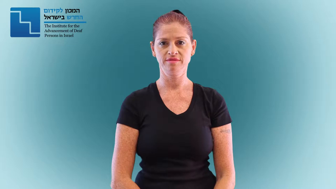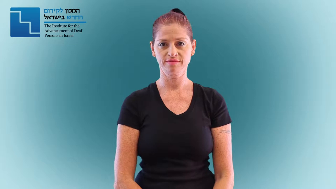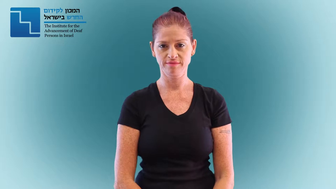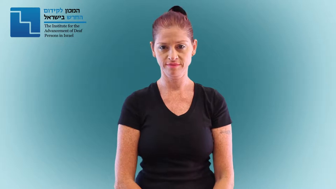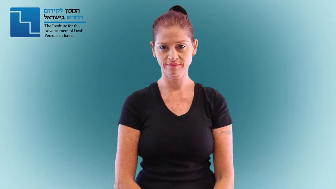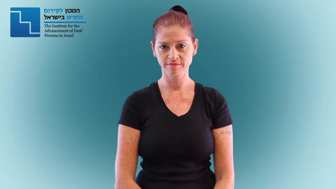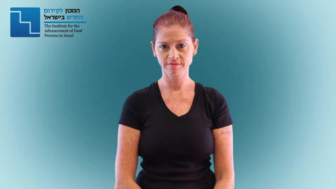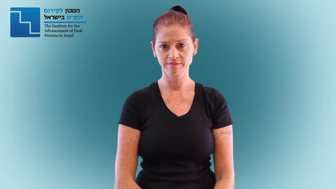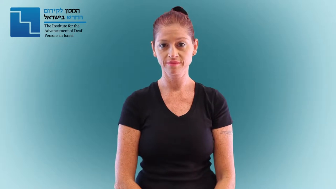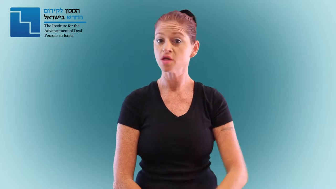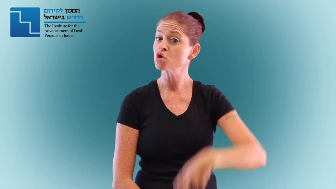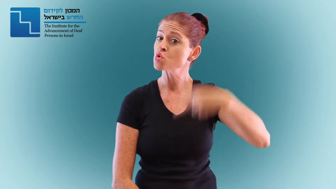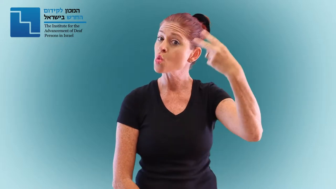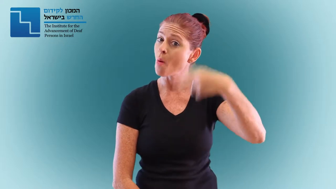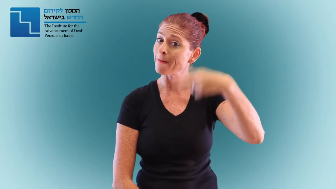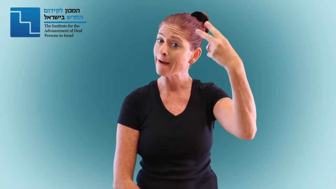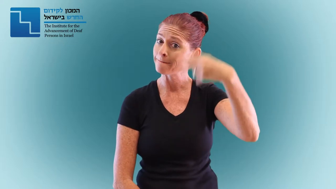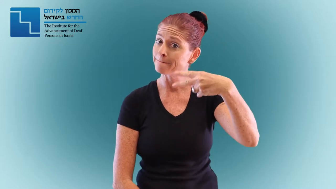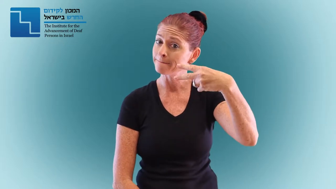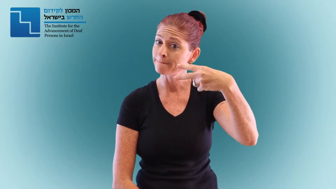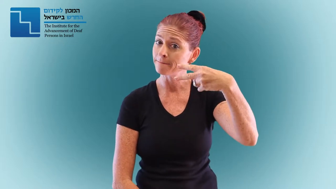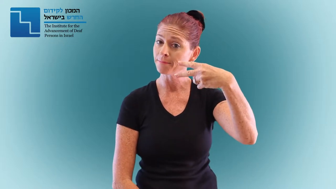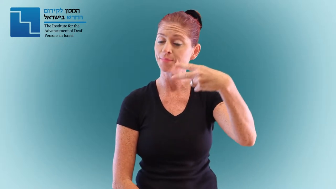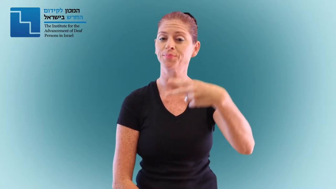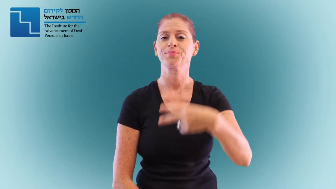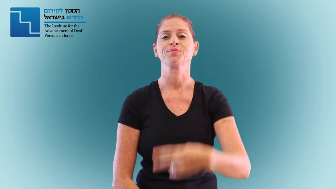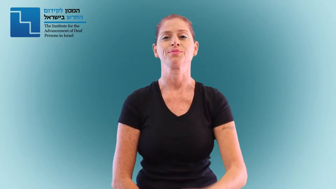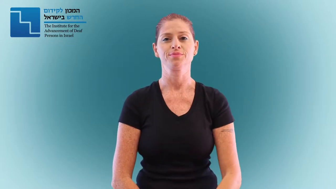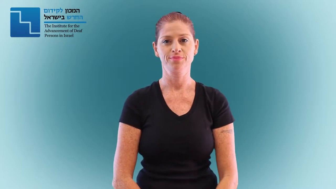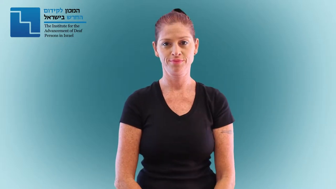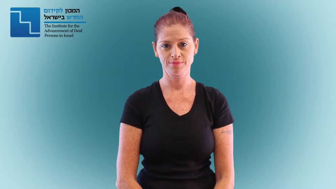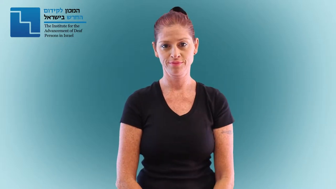יומיים